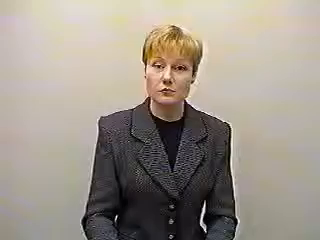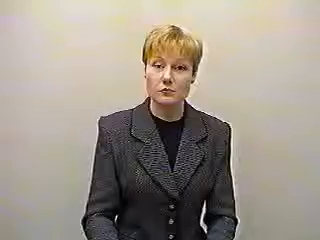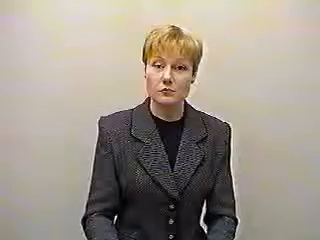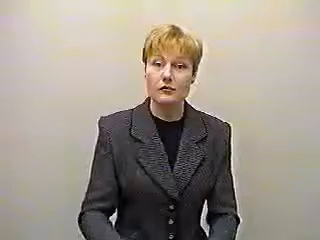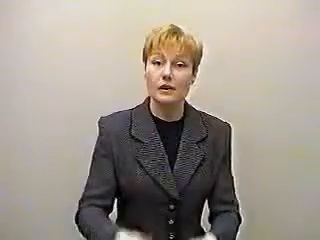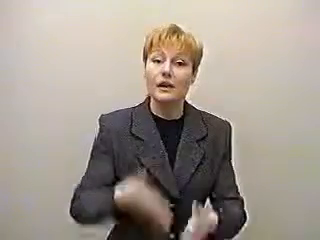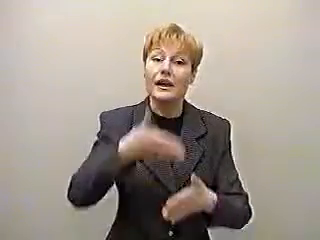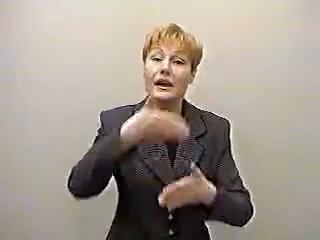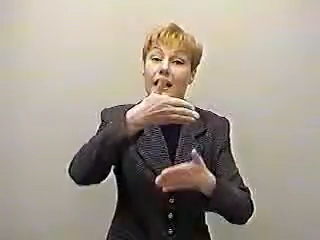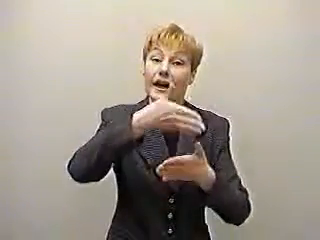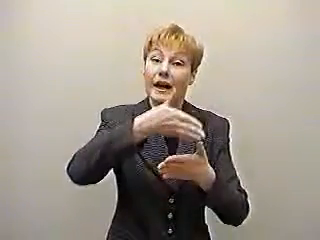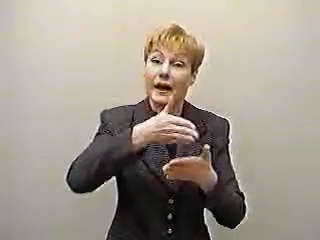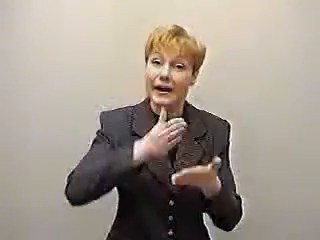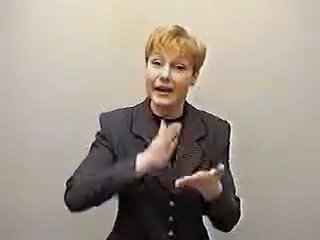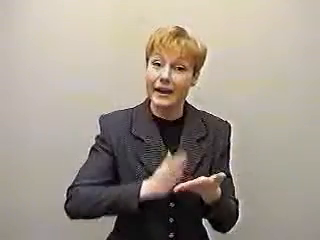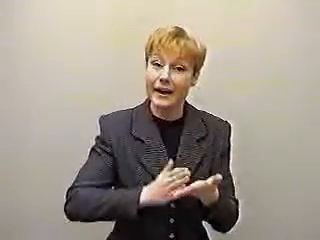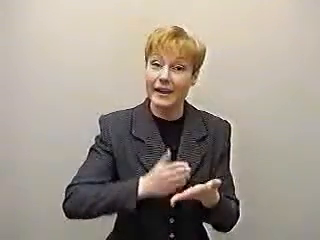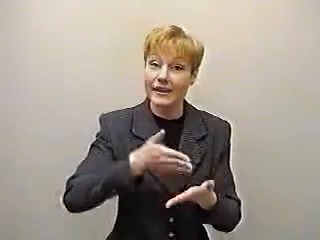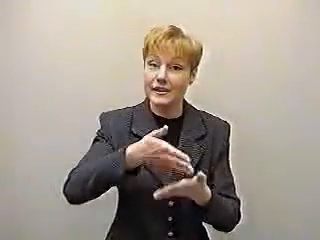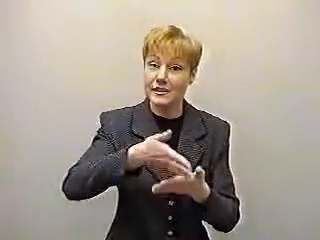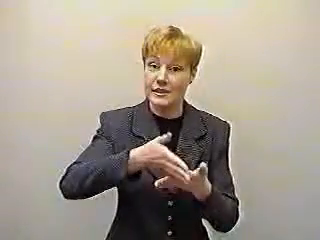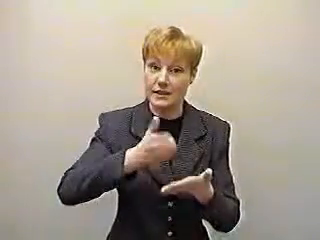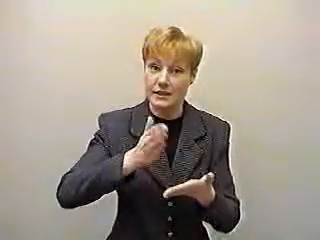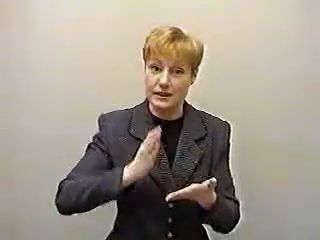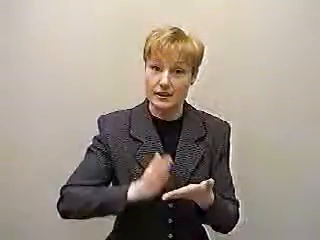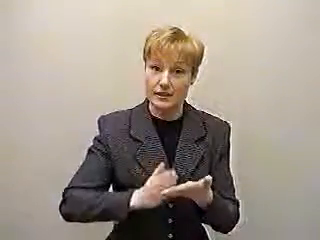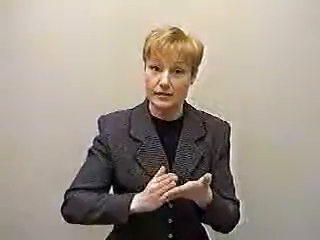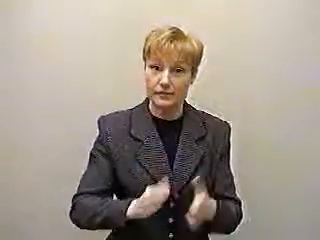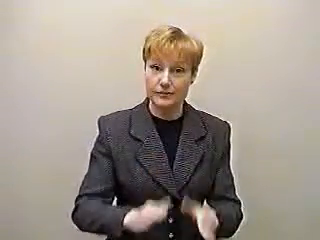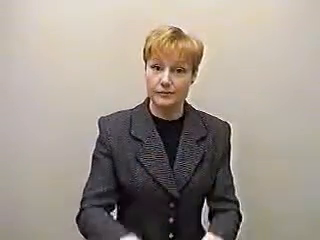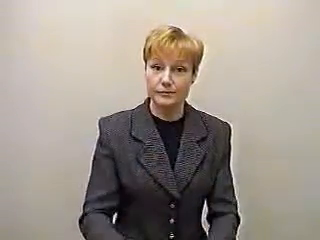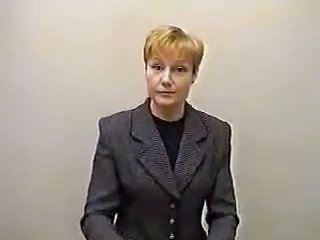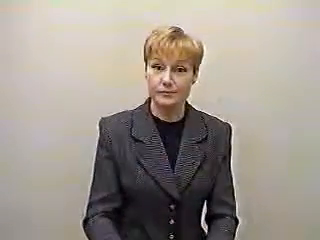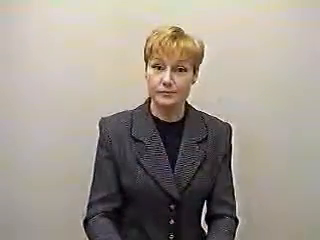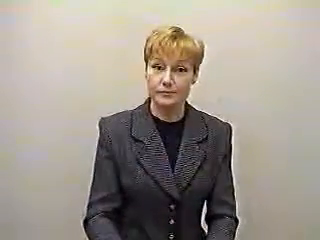резать (еду)